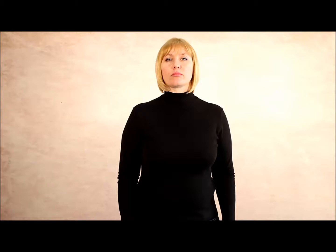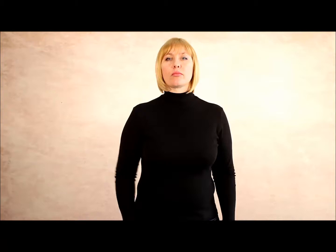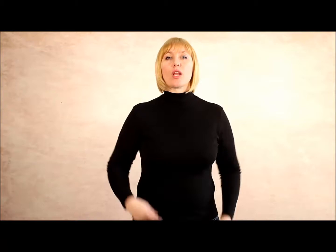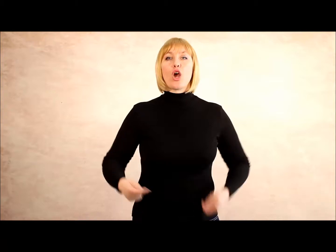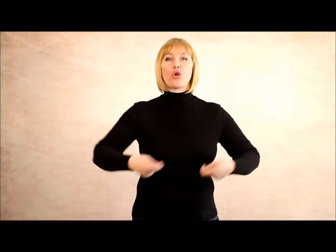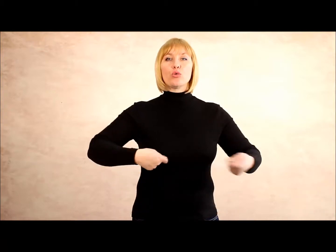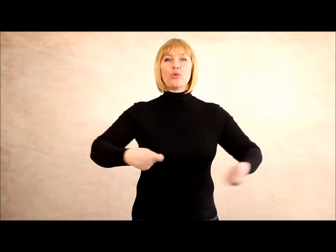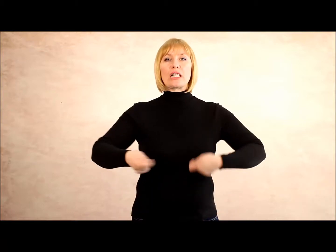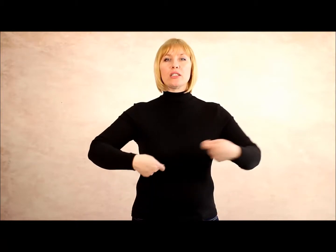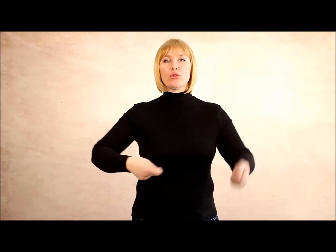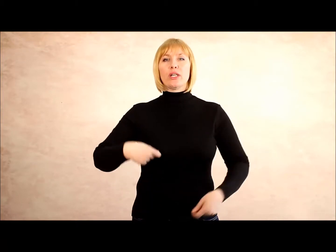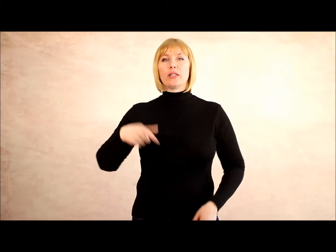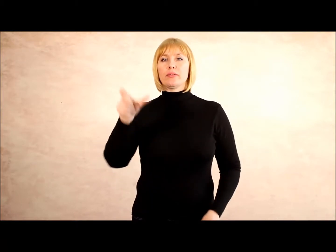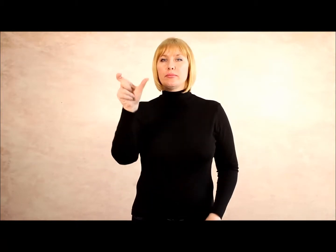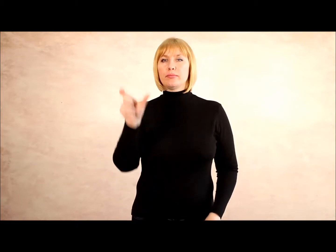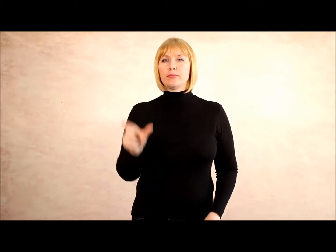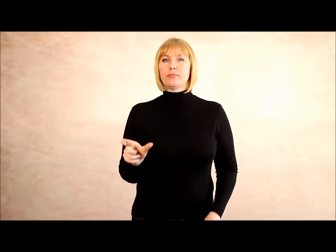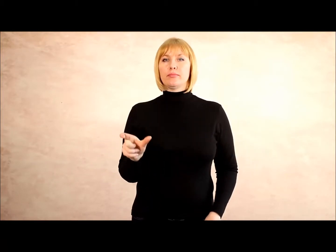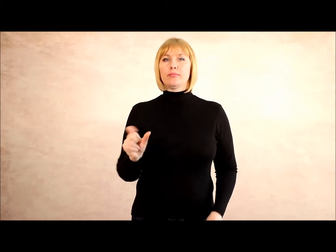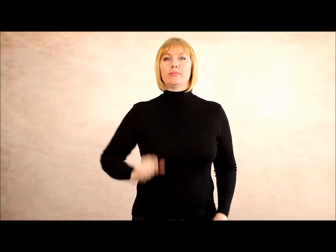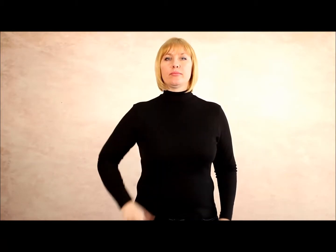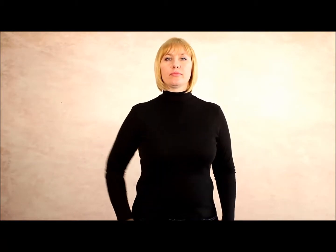Conducător